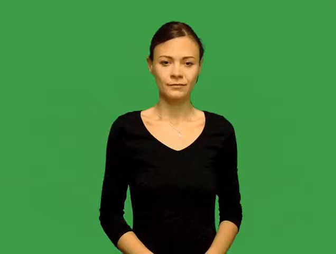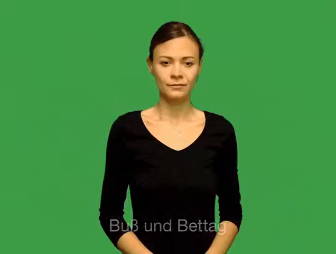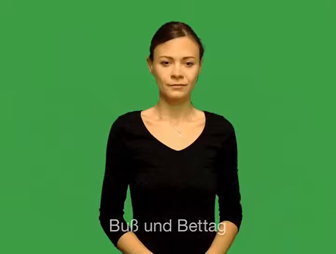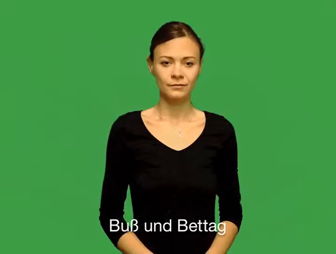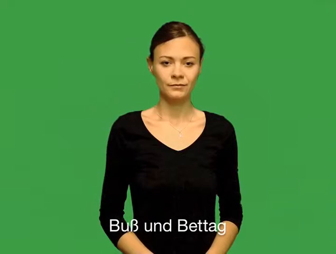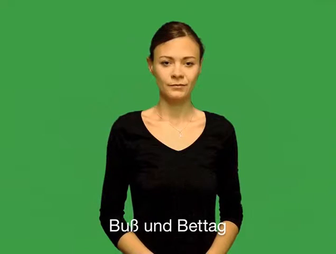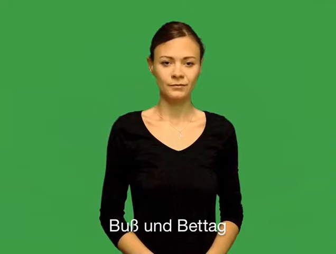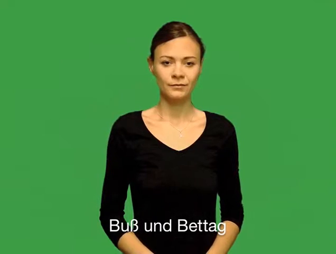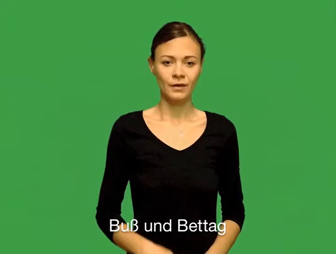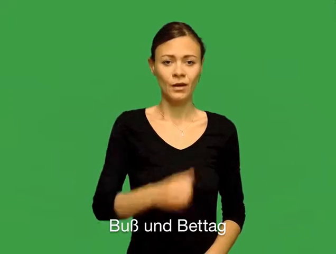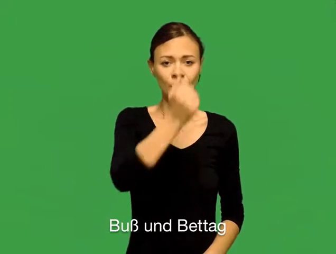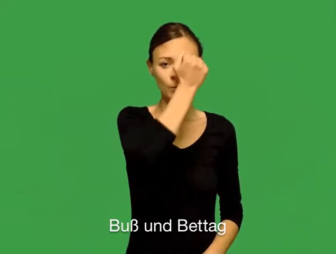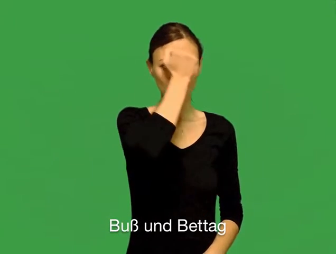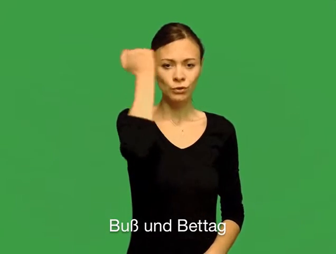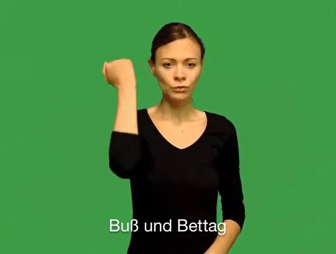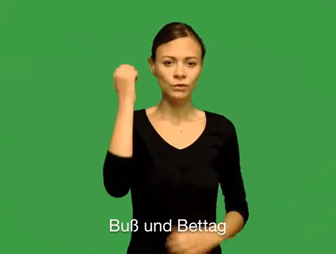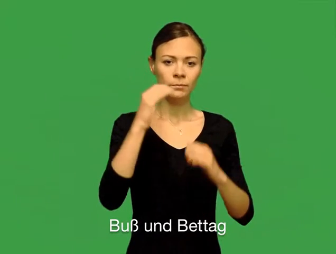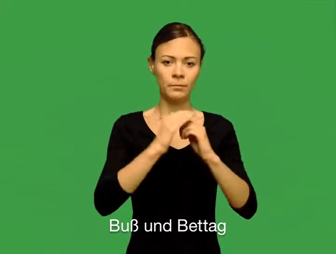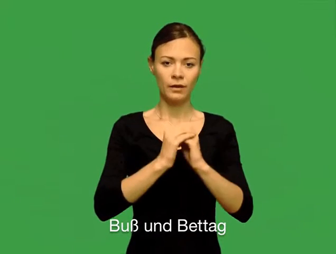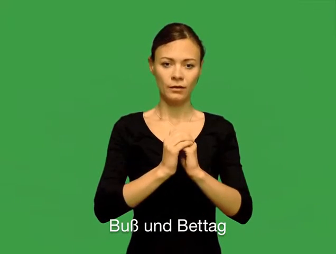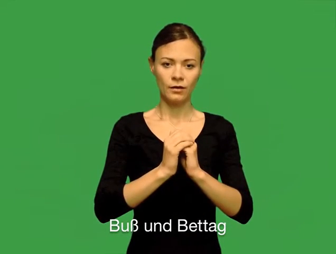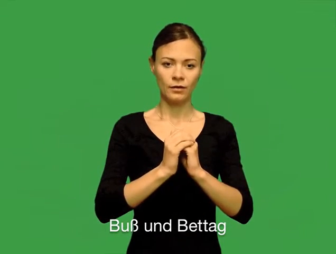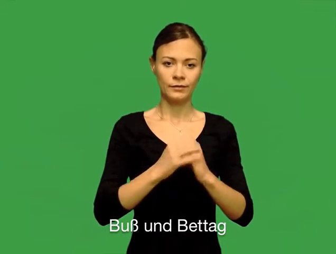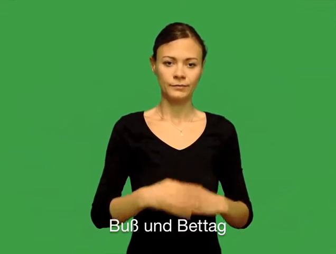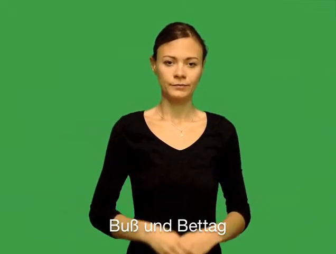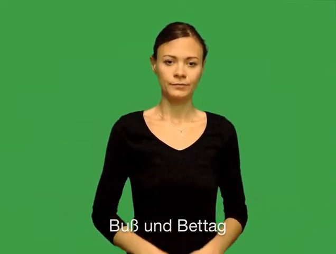Buß- und Bet-Tag